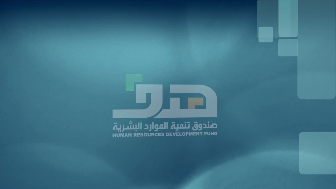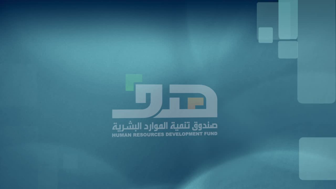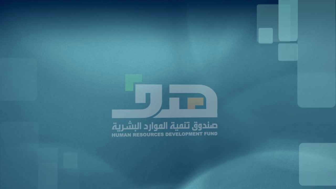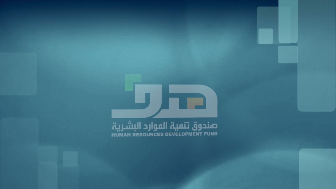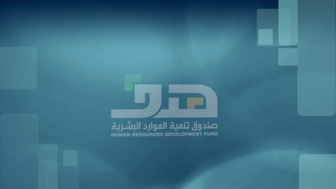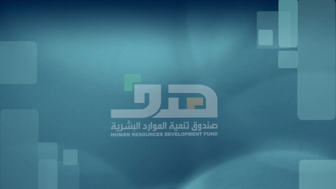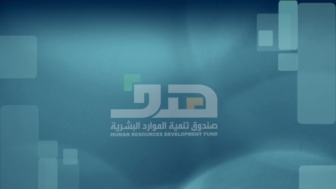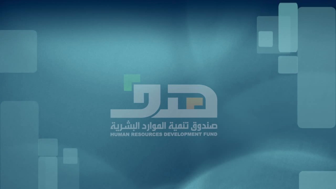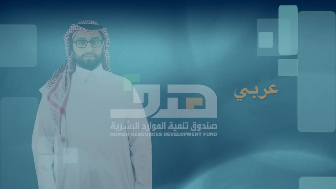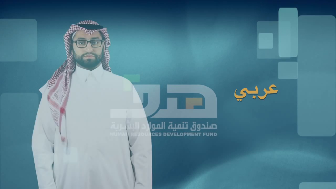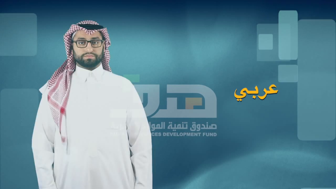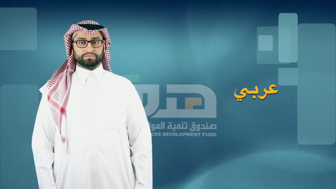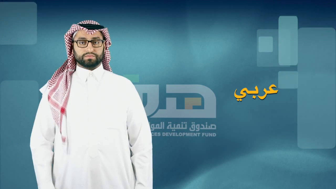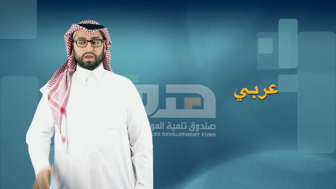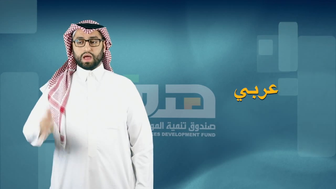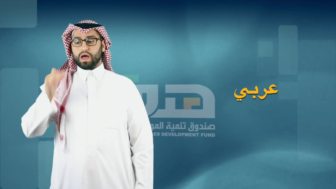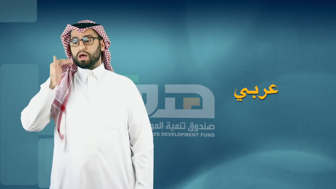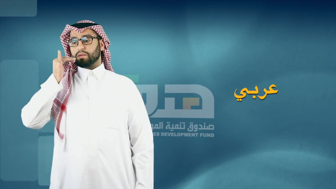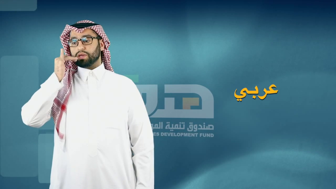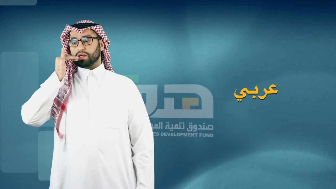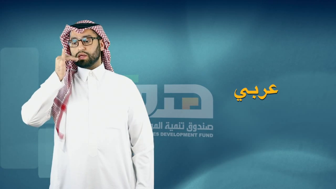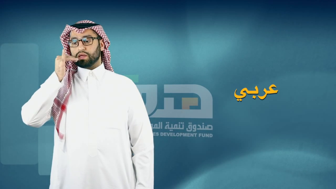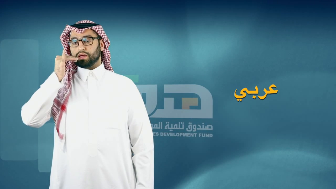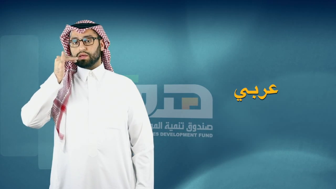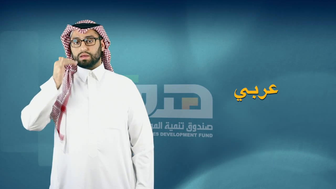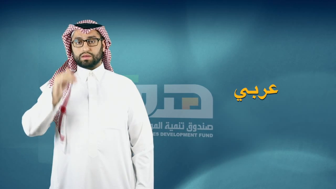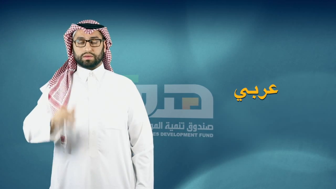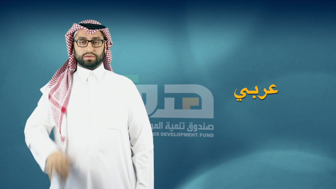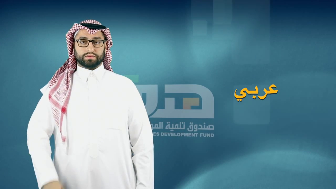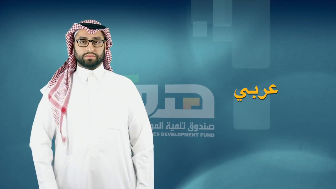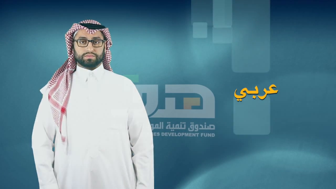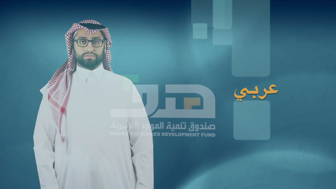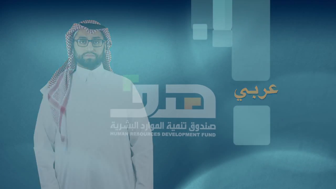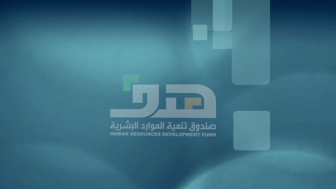عربي